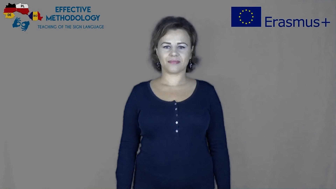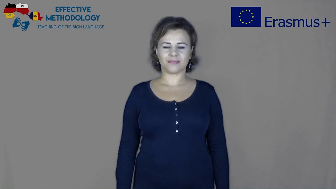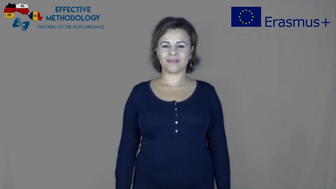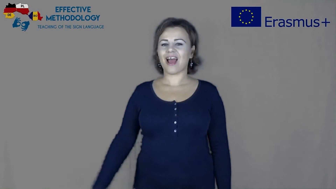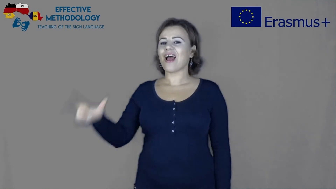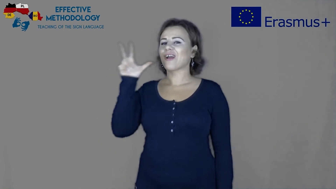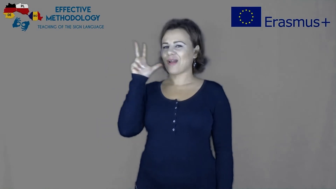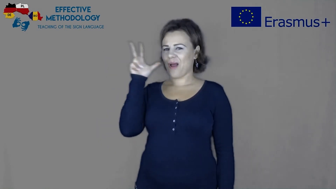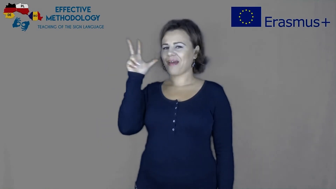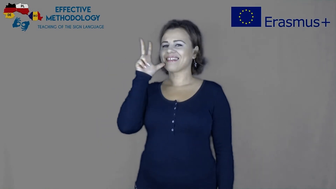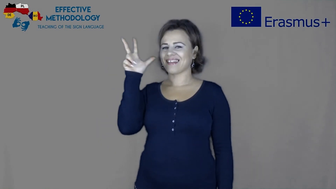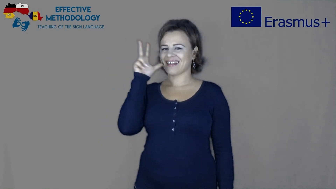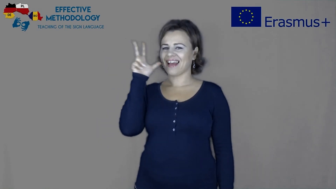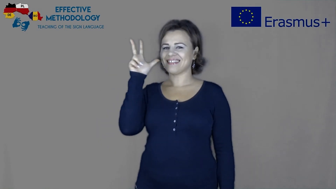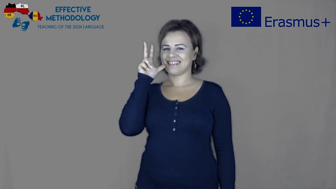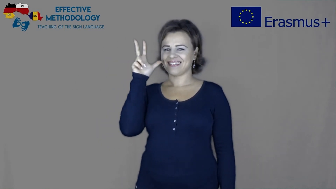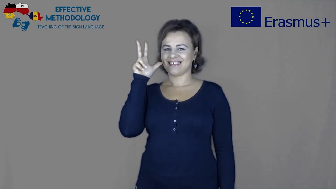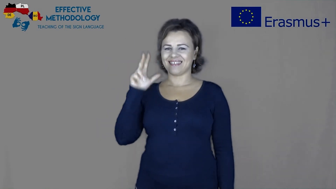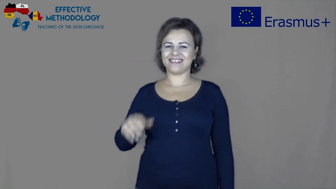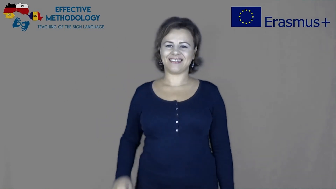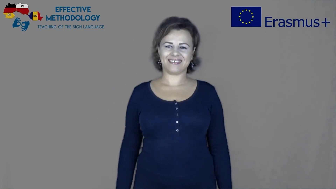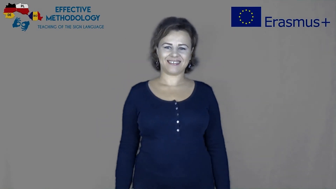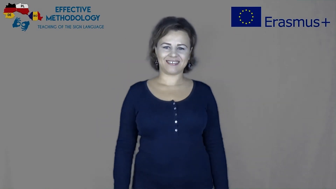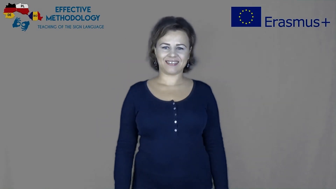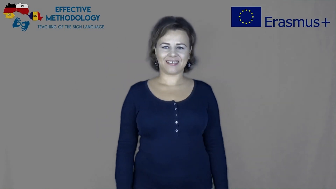Comedie